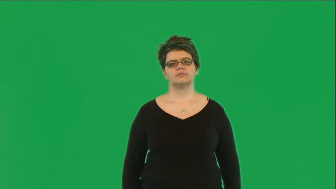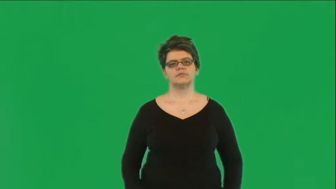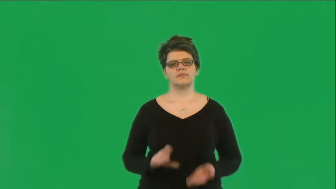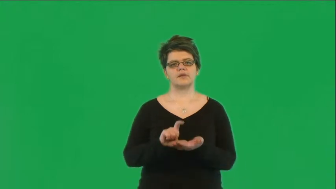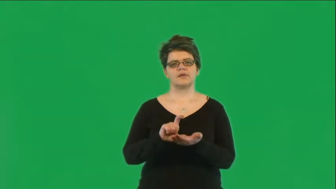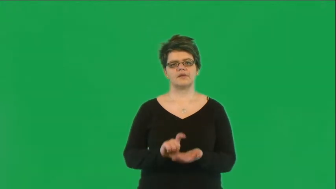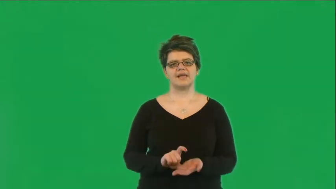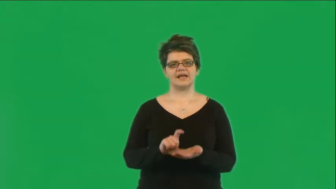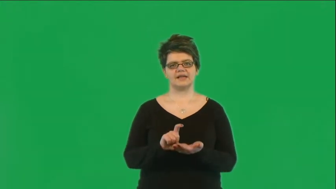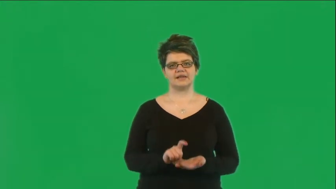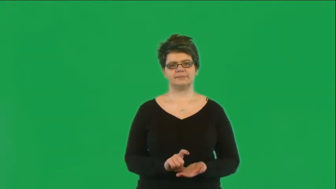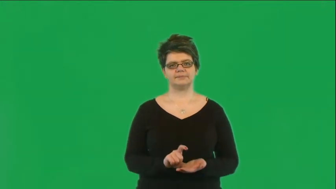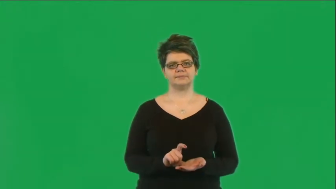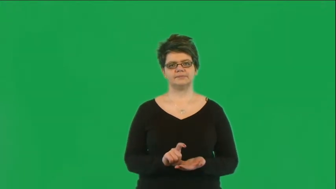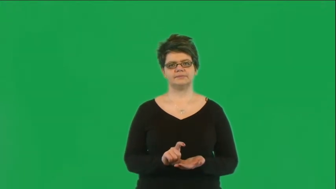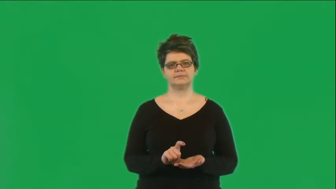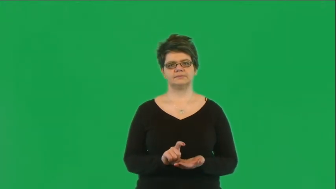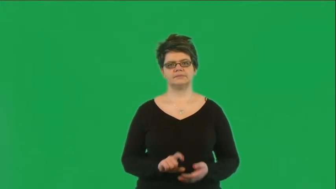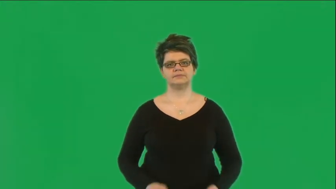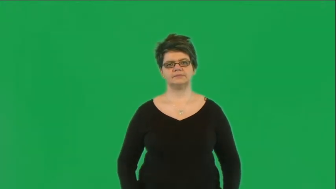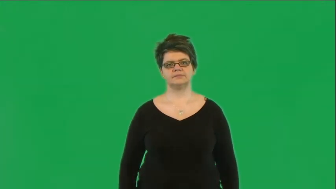dekagram